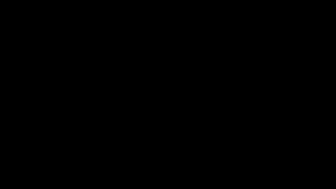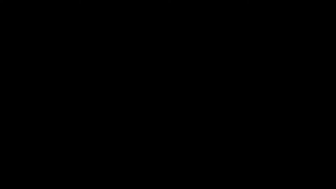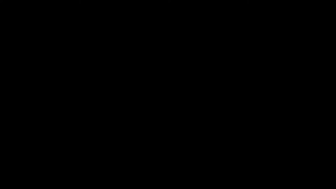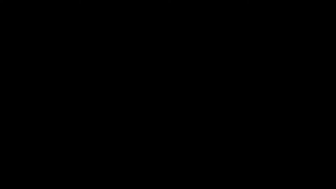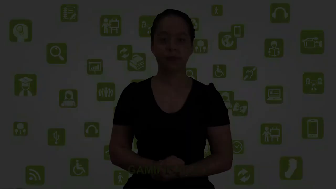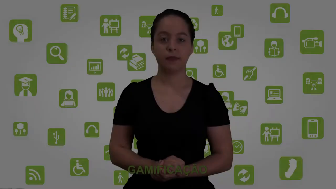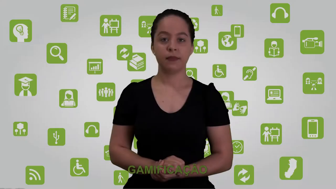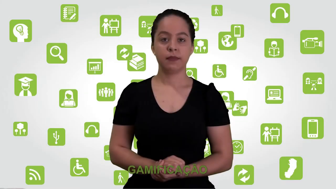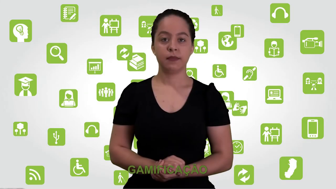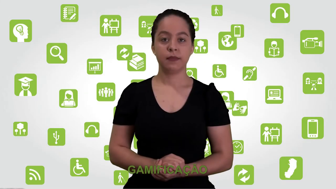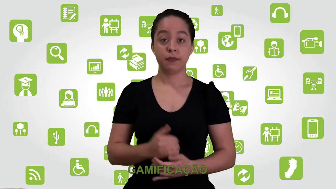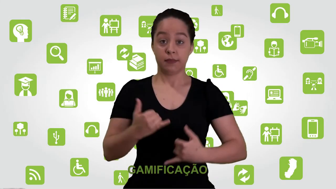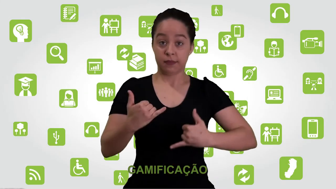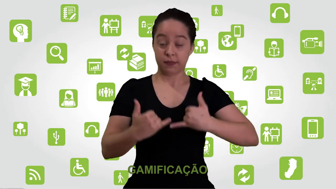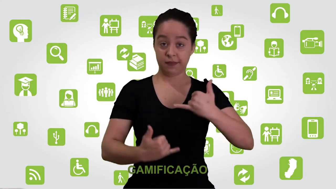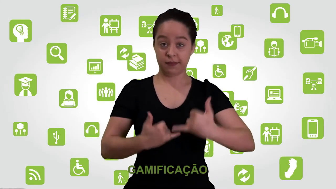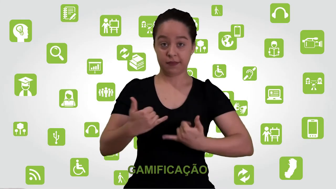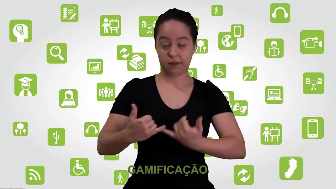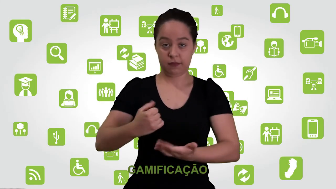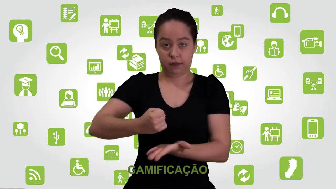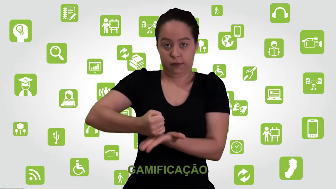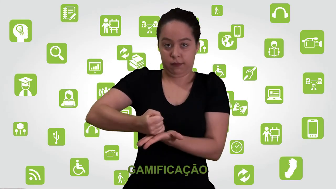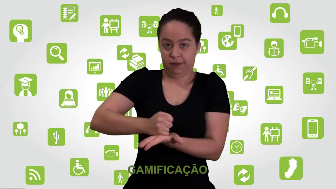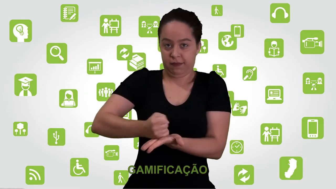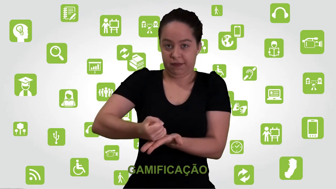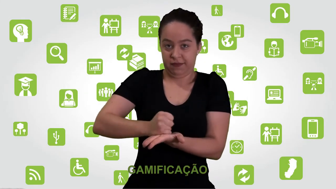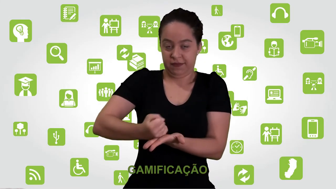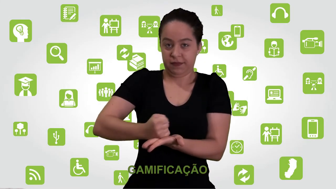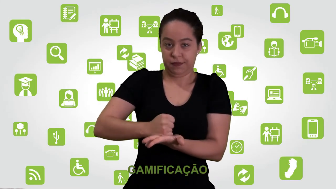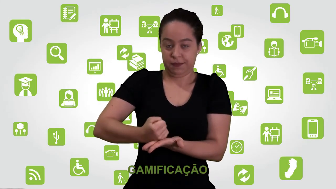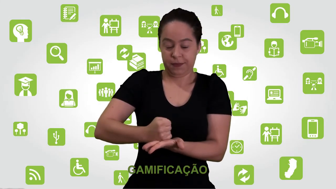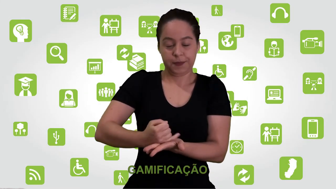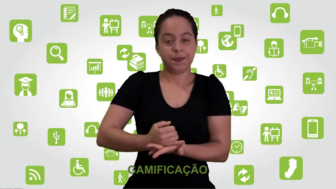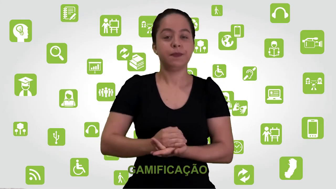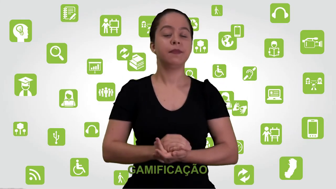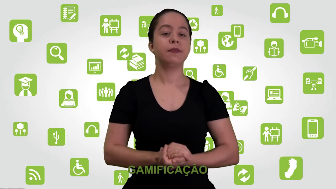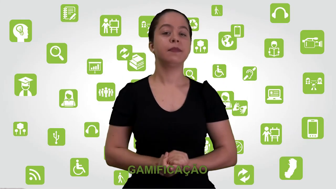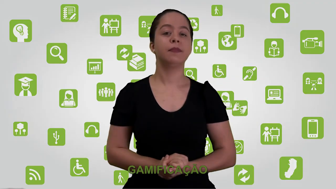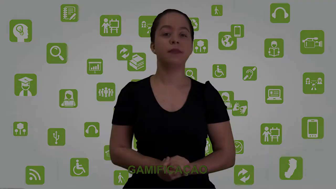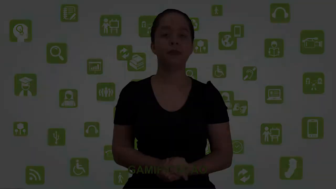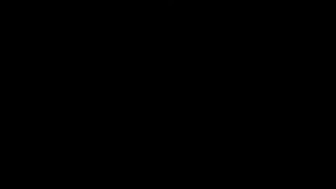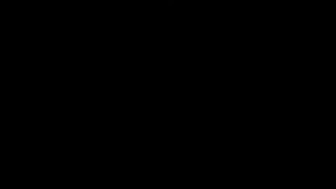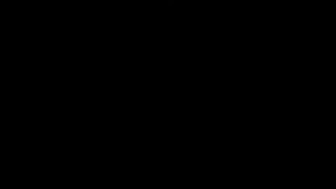Gamificação